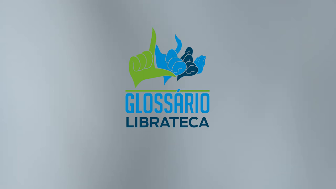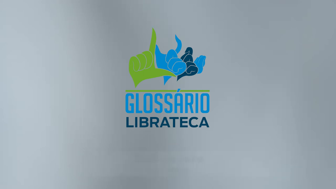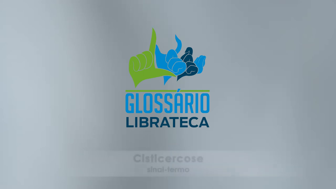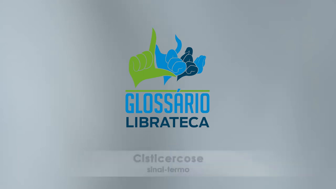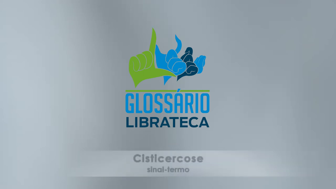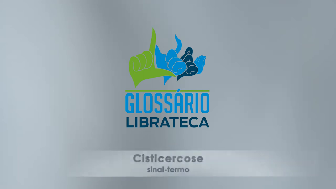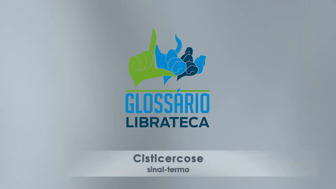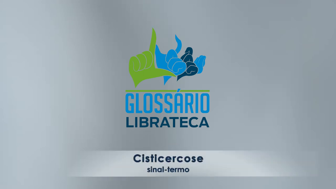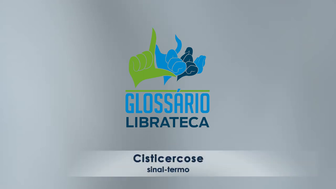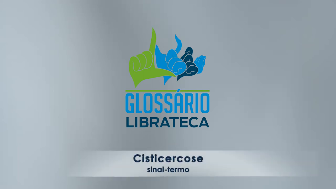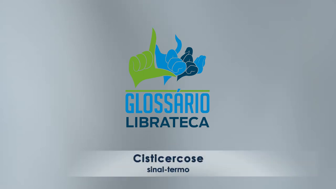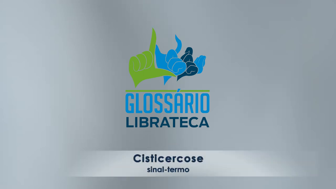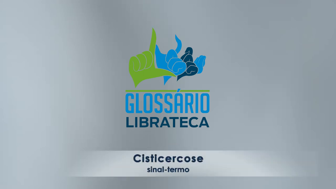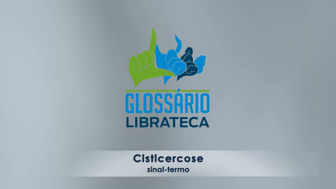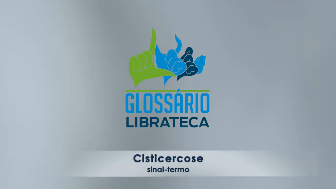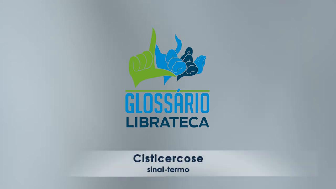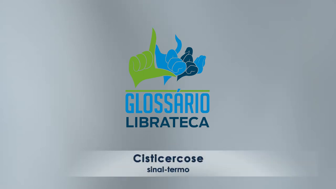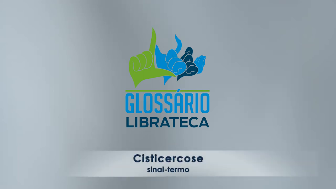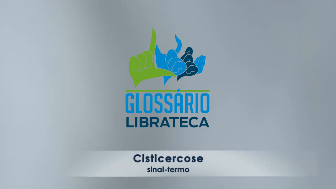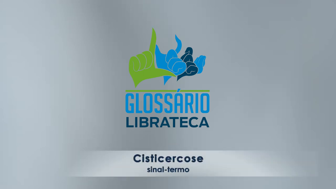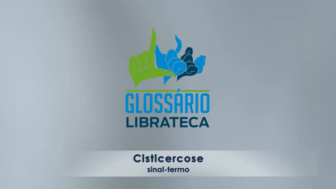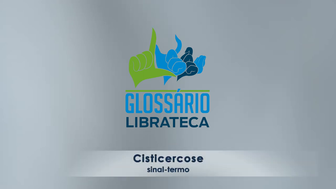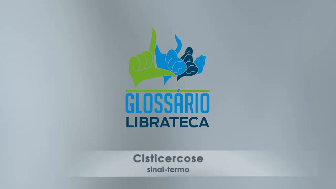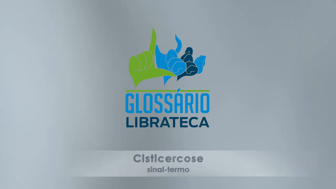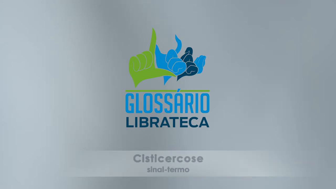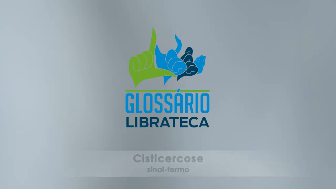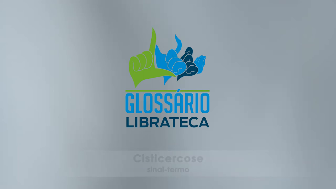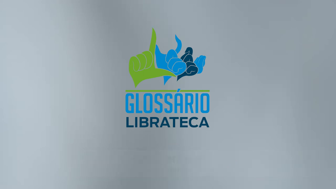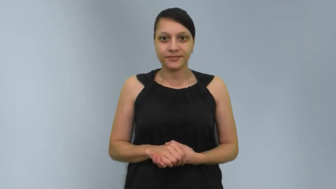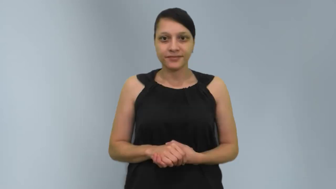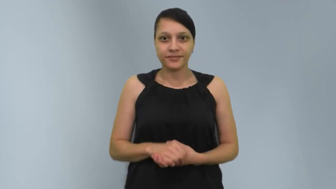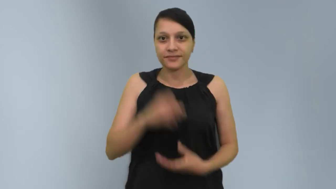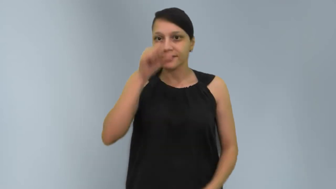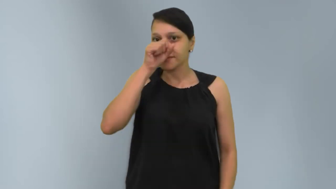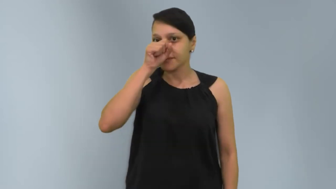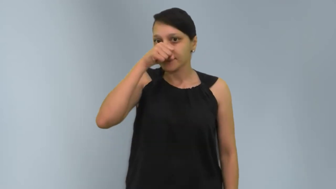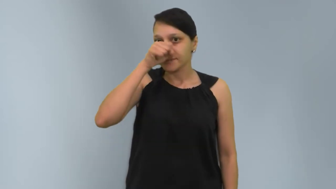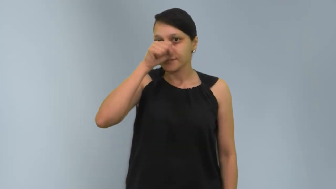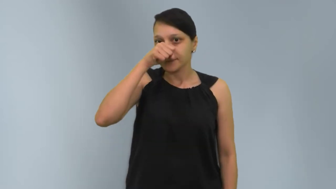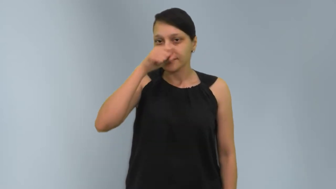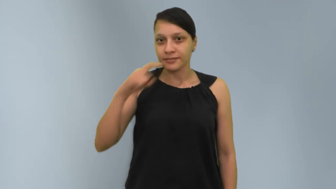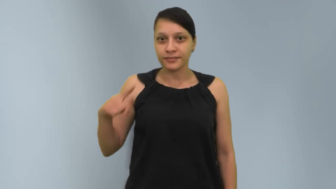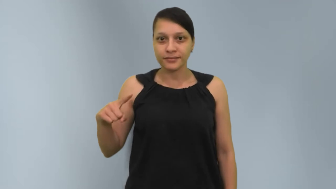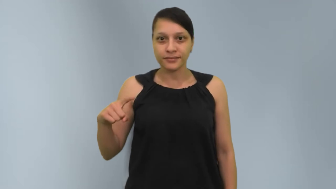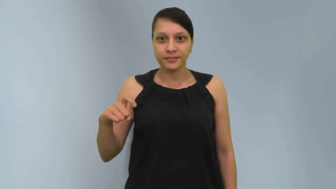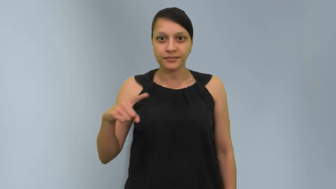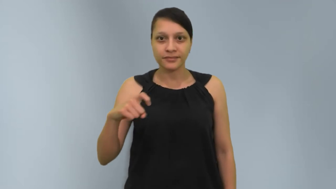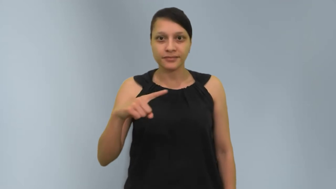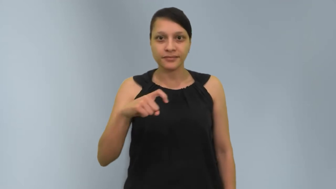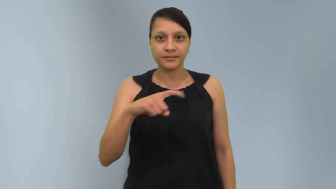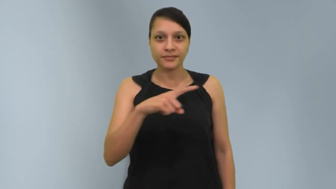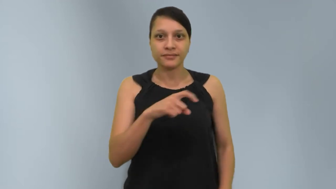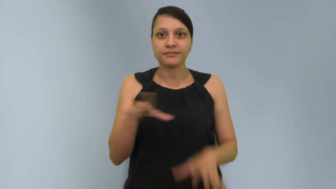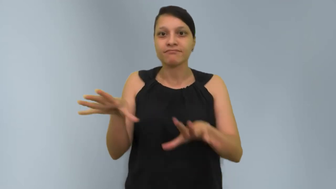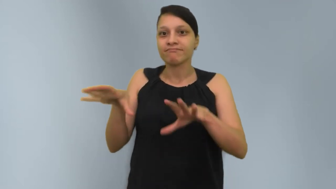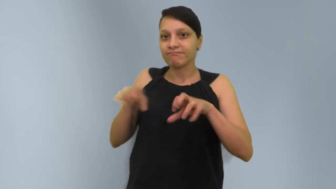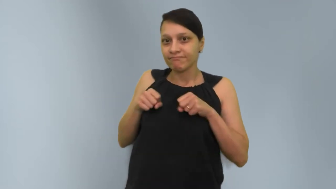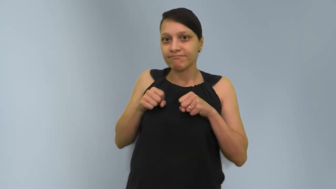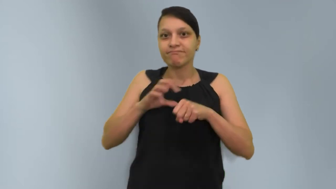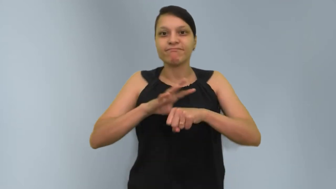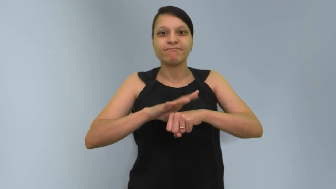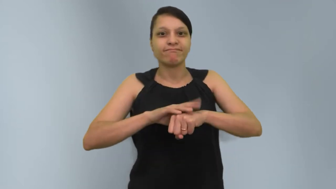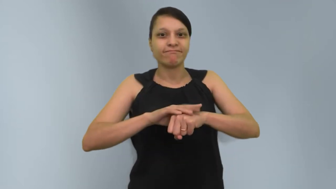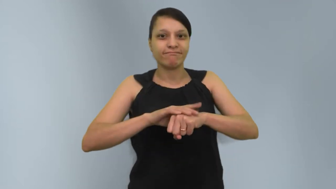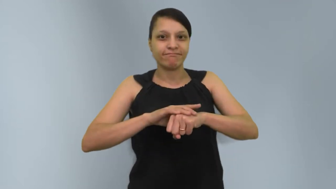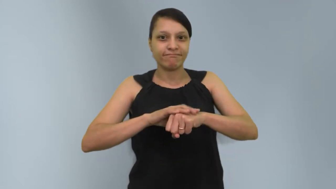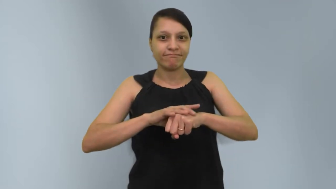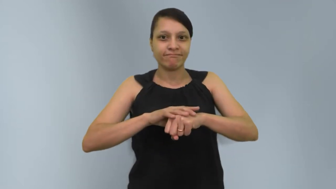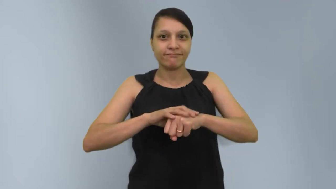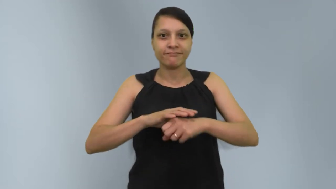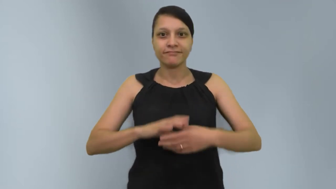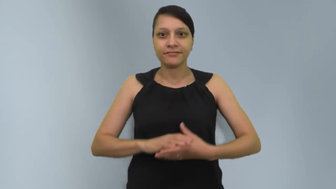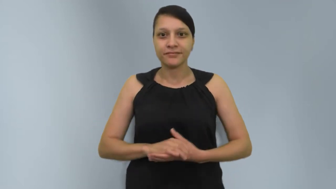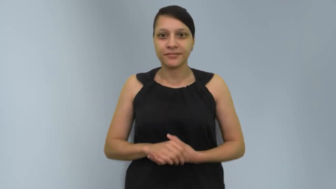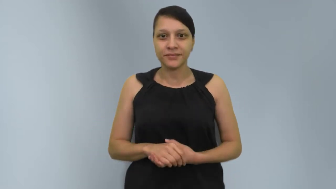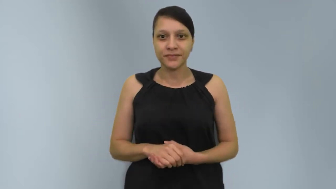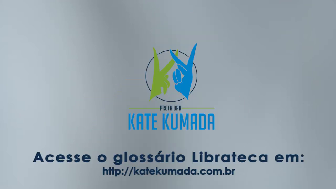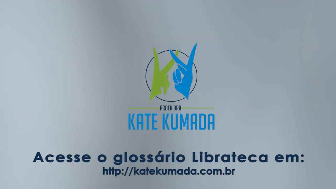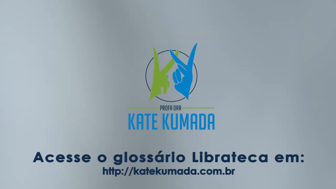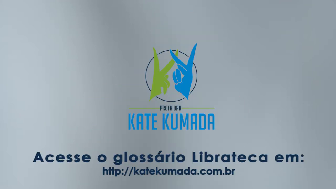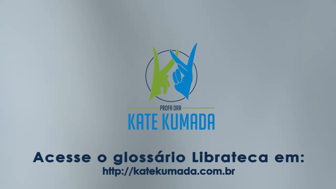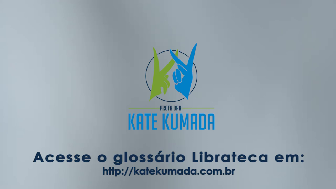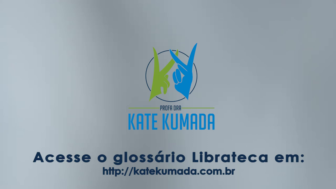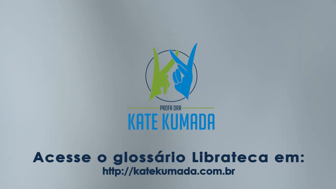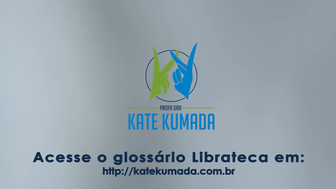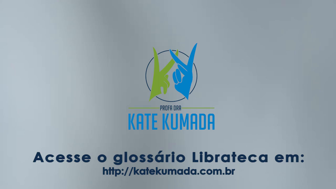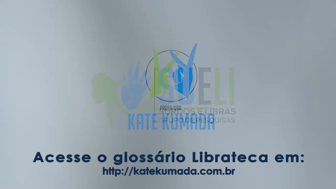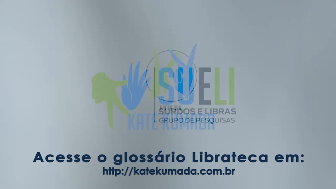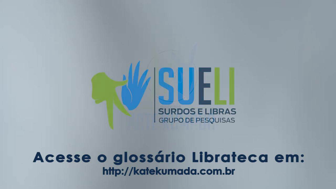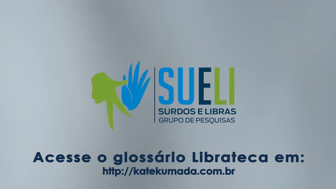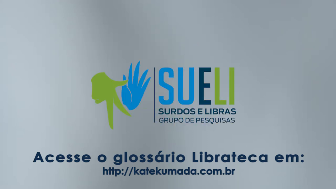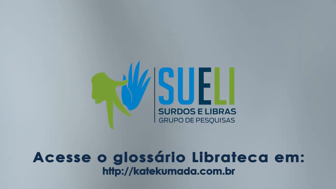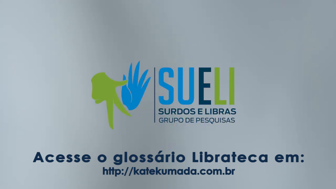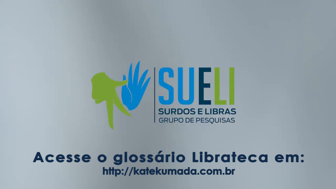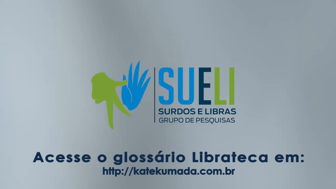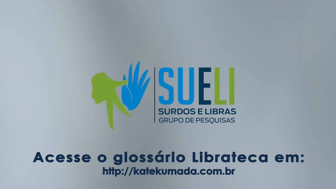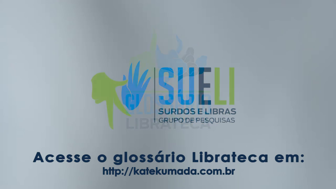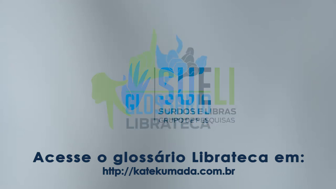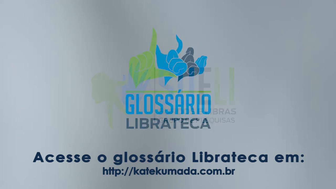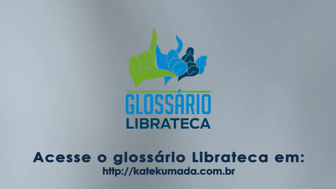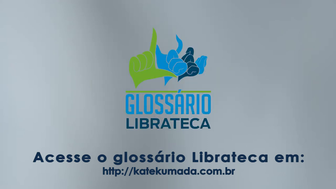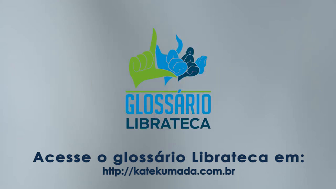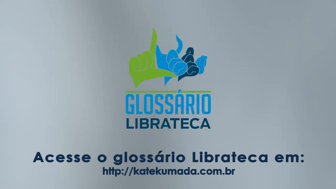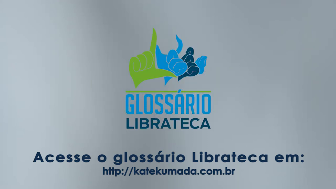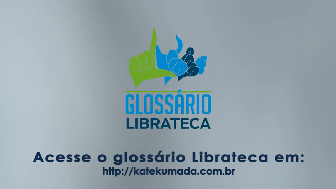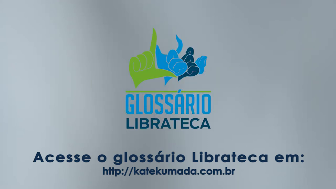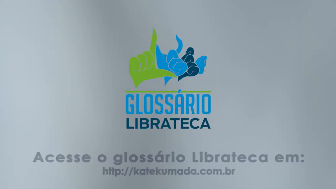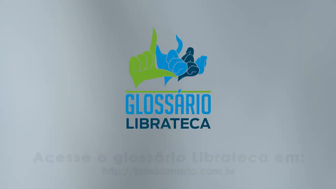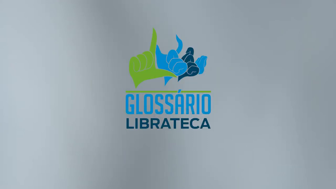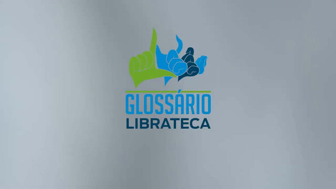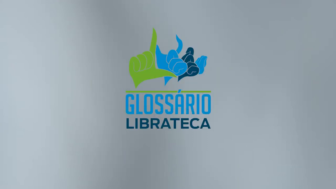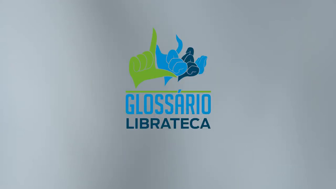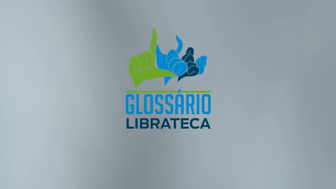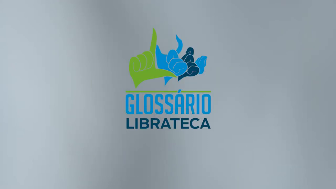Cisticercose